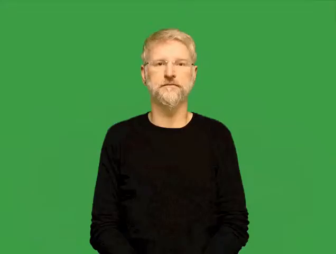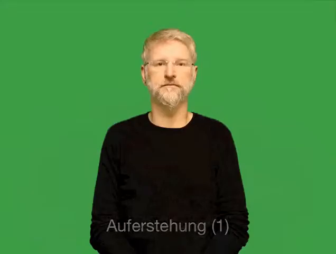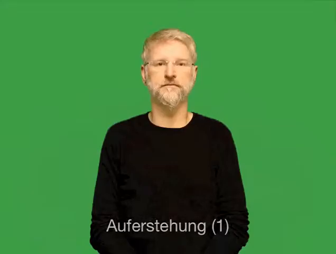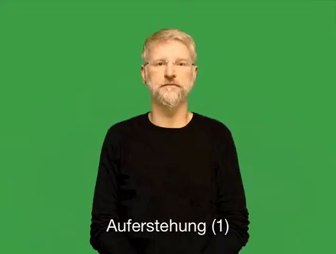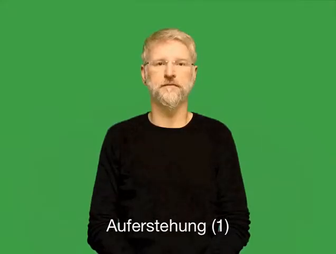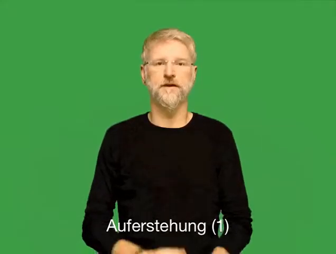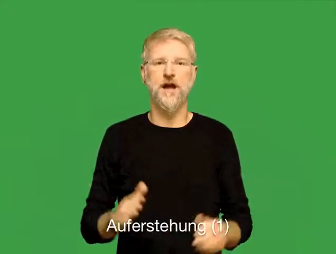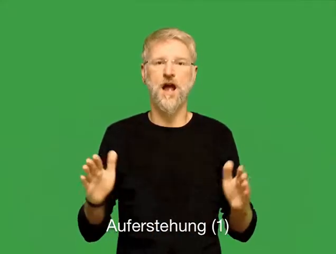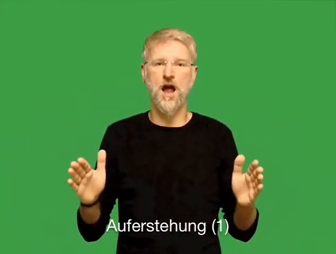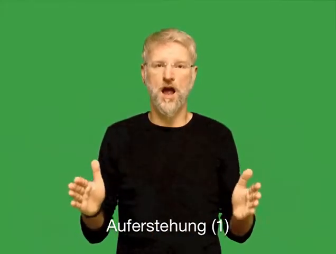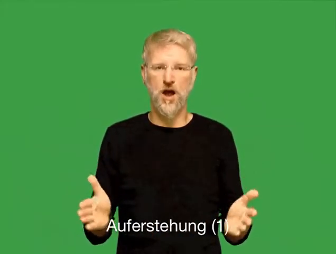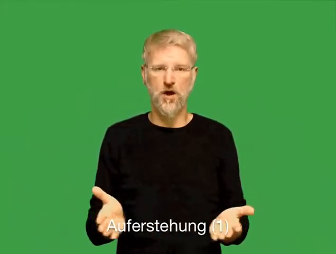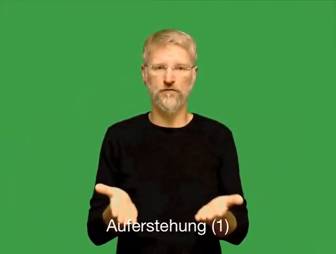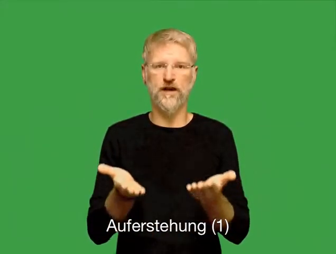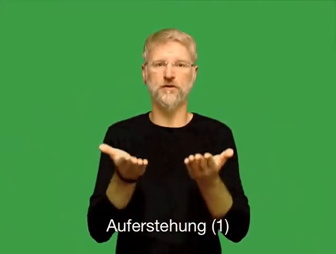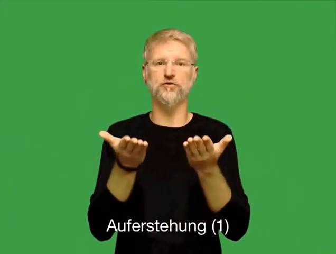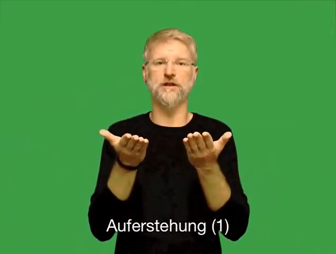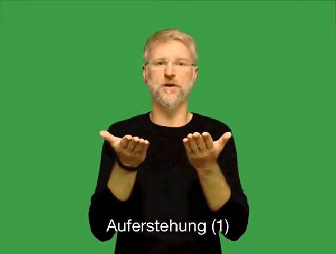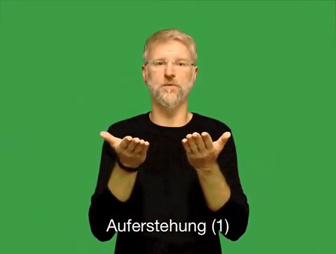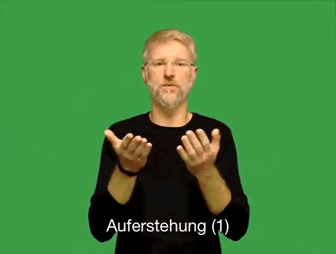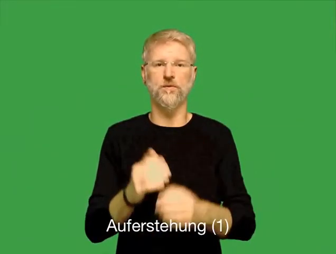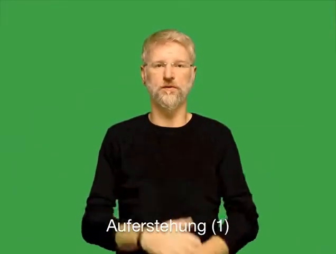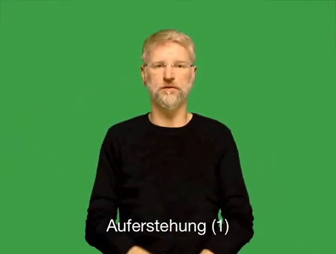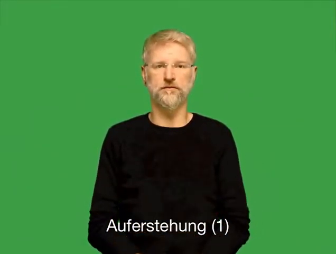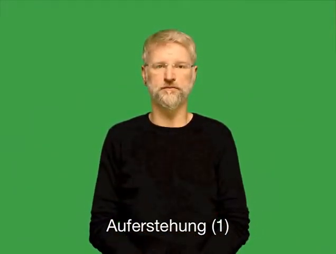Auferstehung